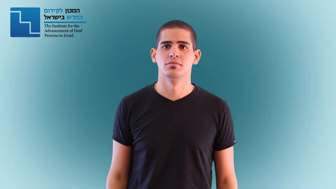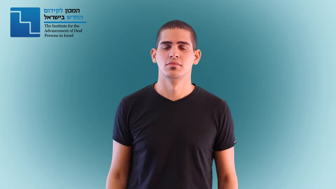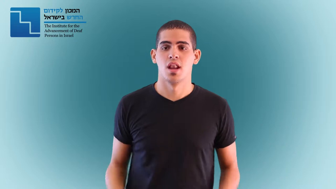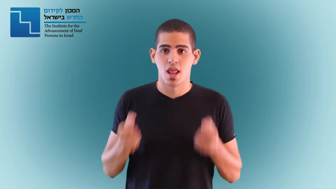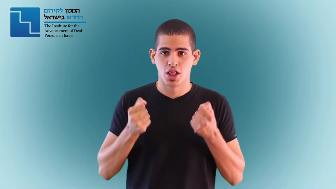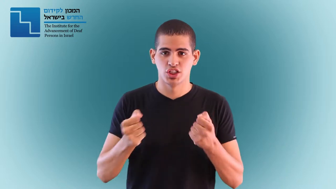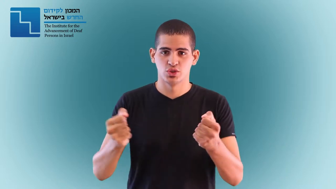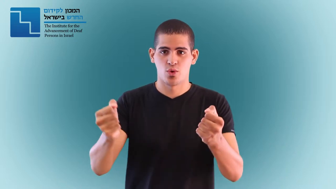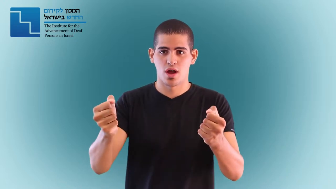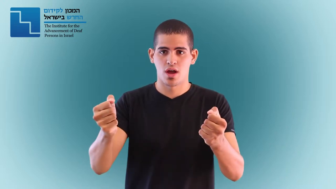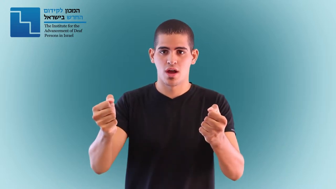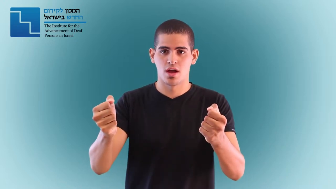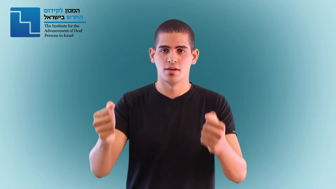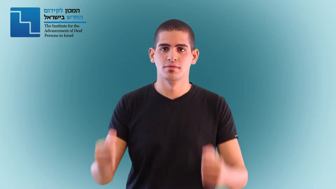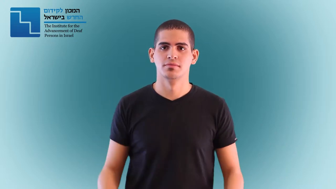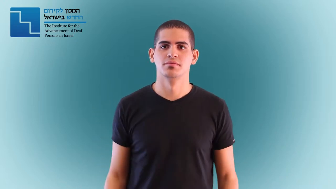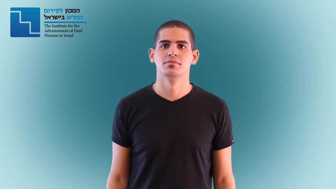לנסוע